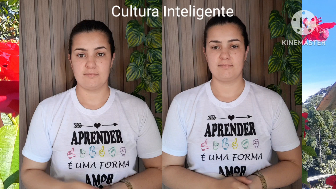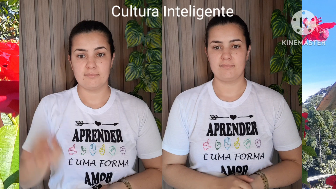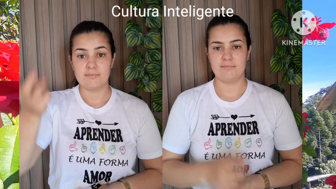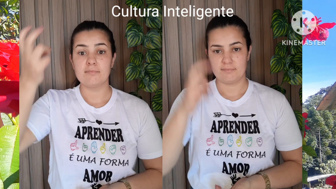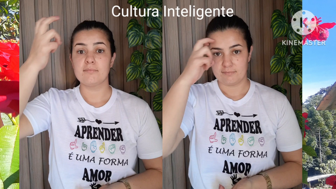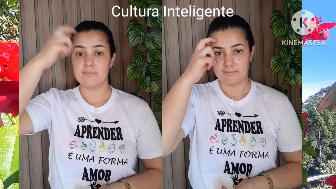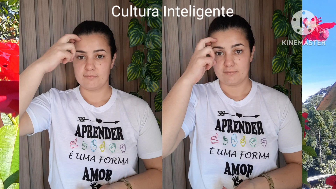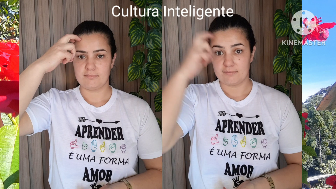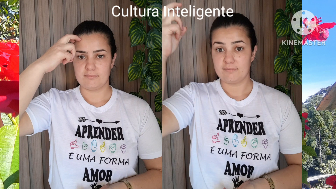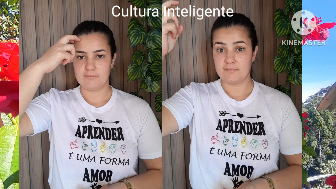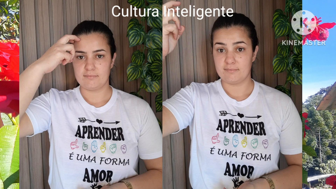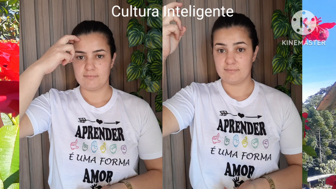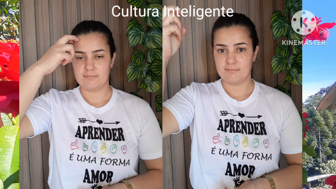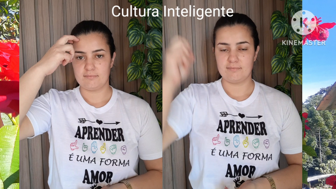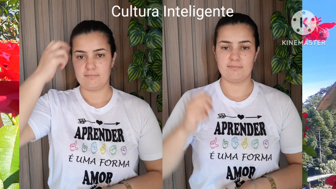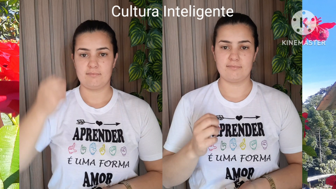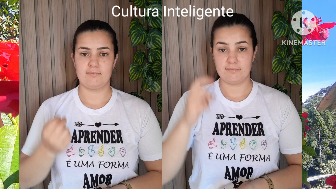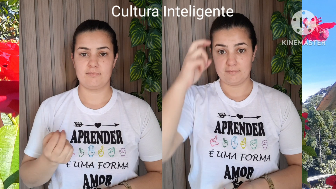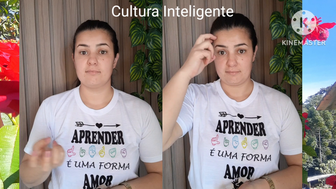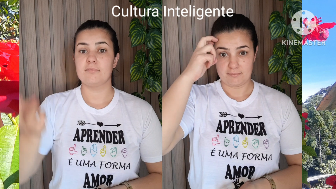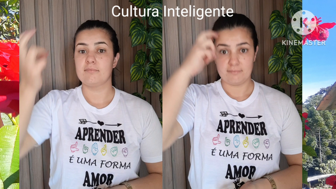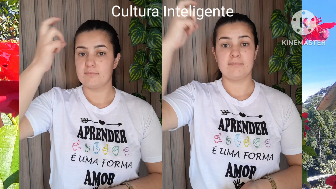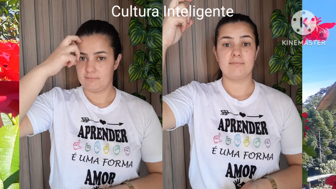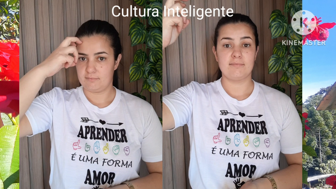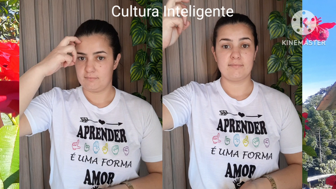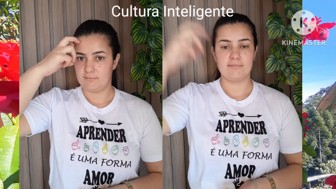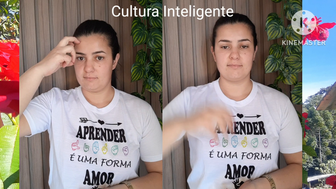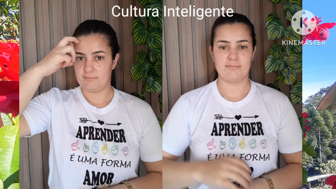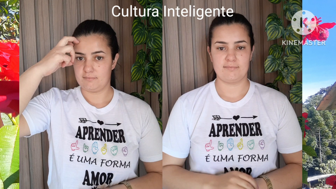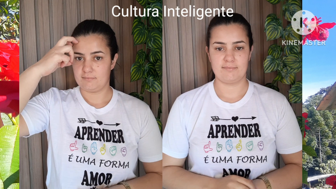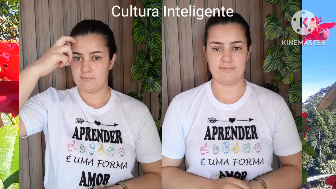Cultura x Inteligente